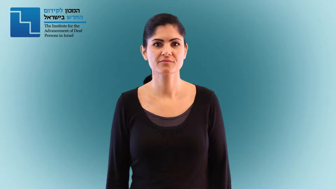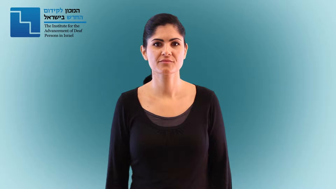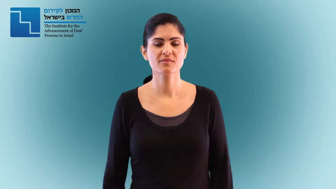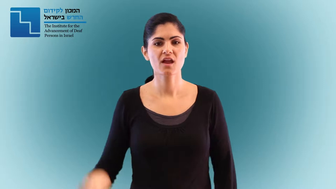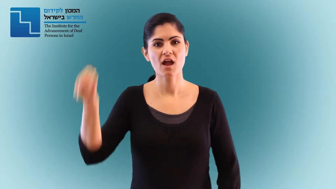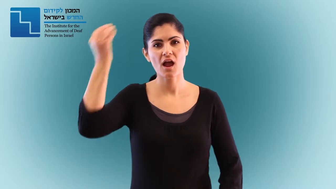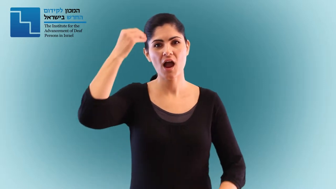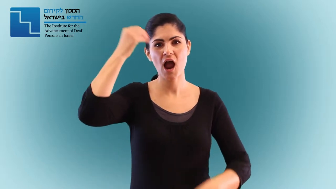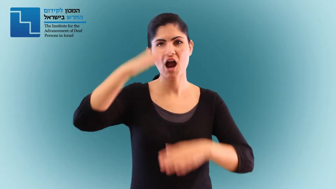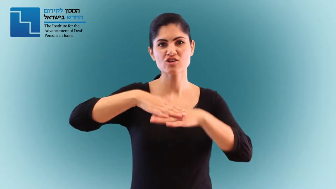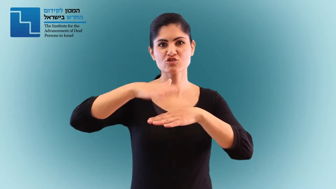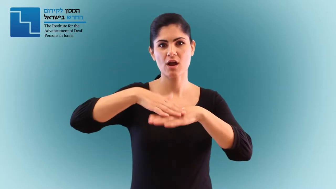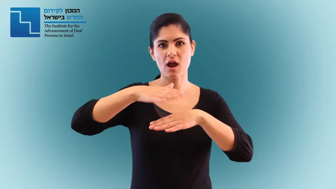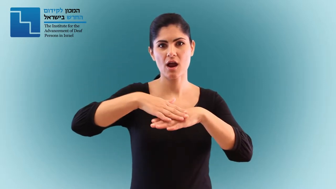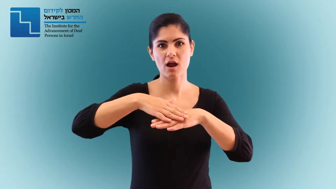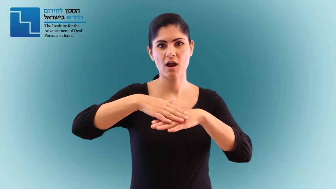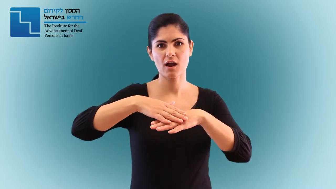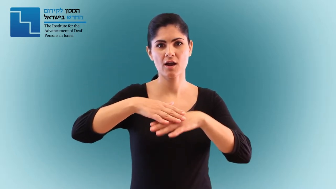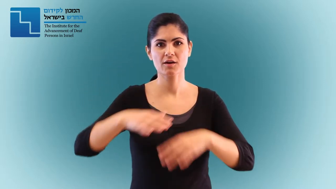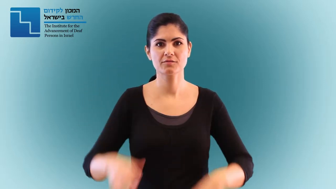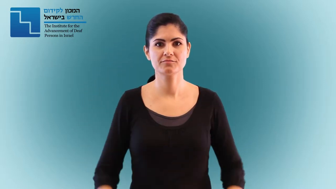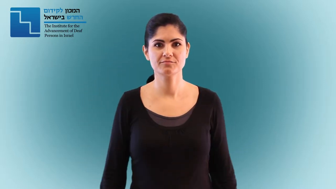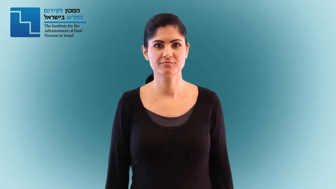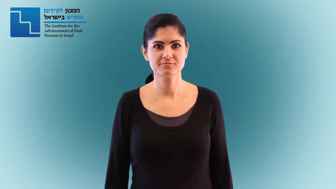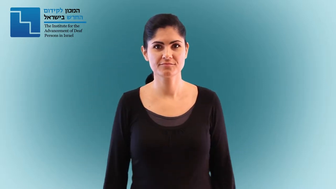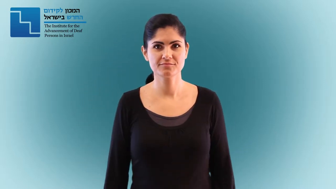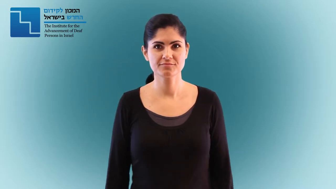הכשרה